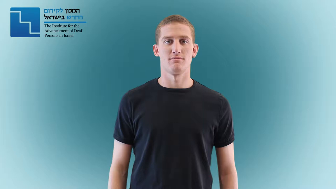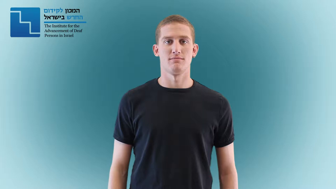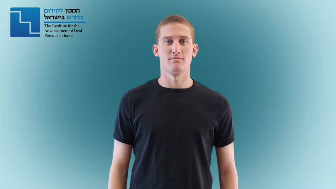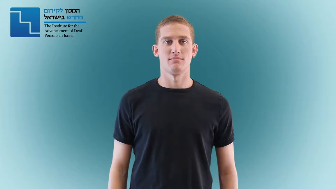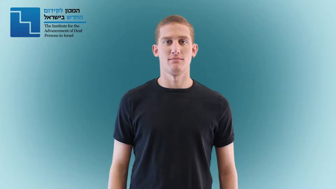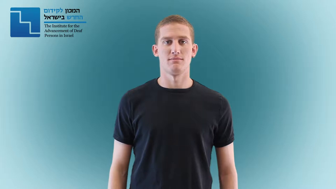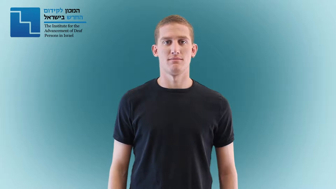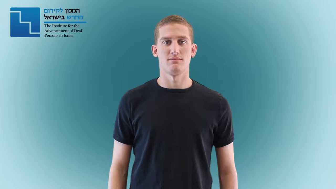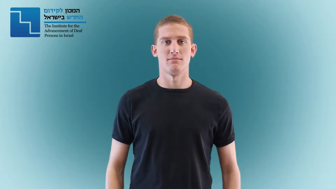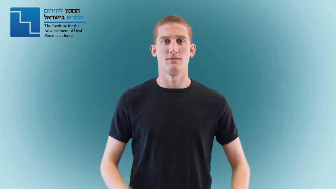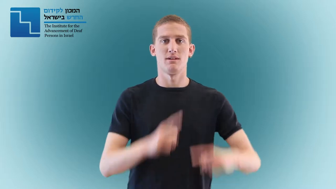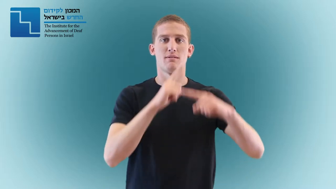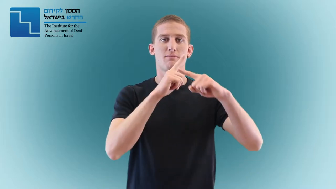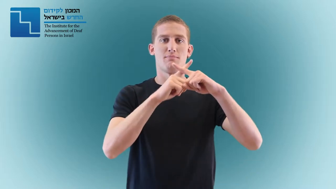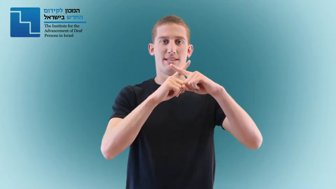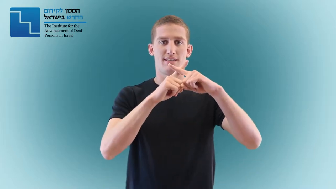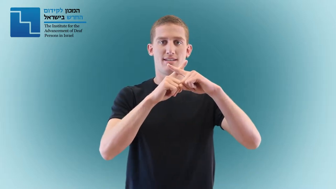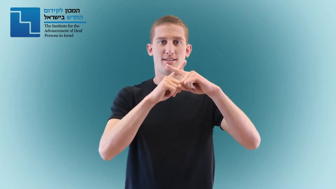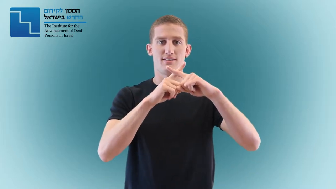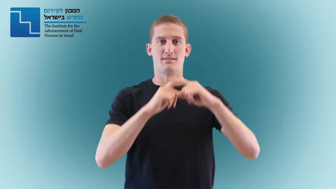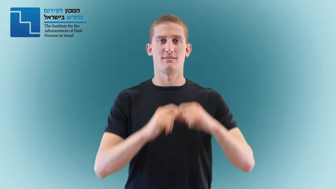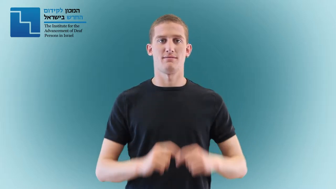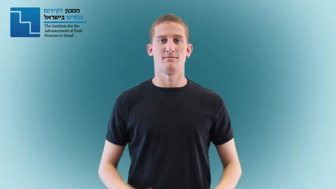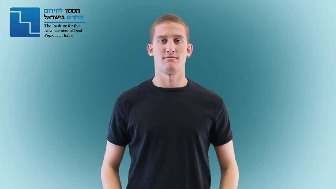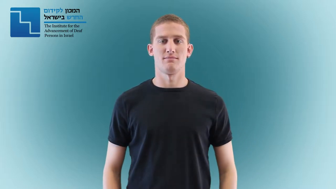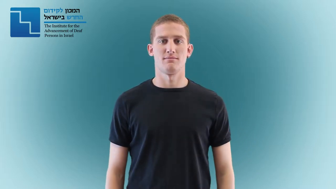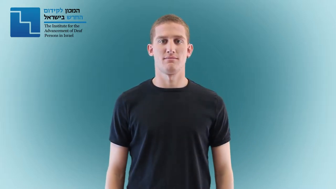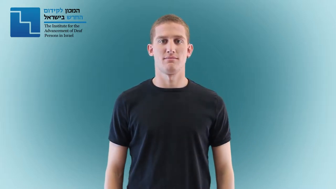פי